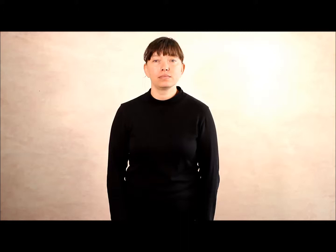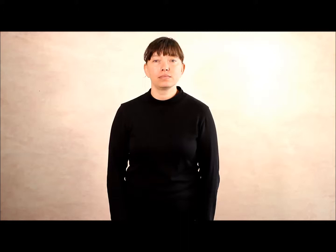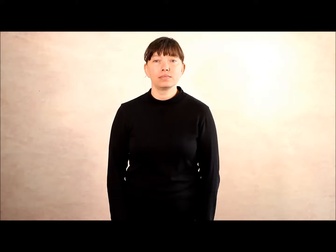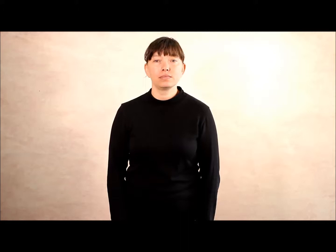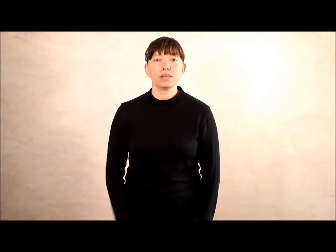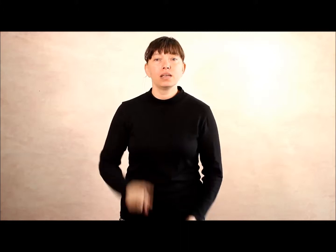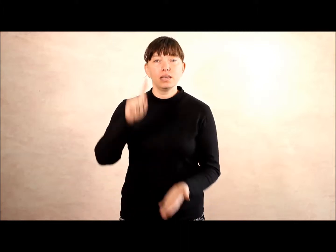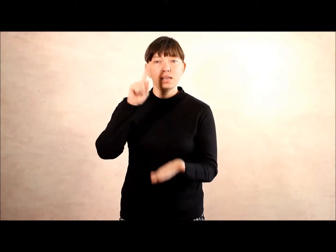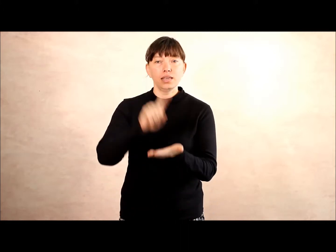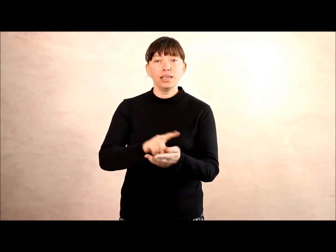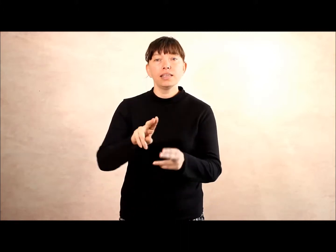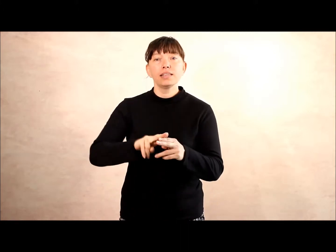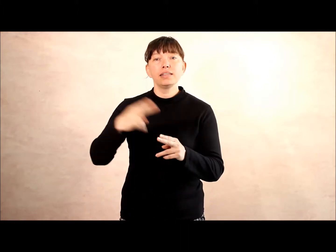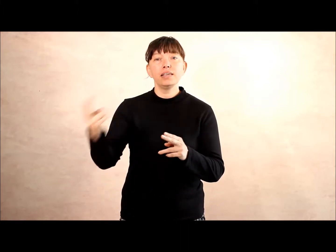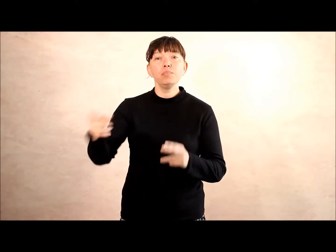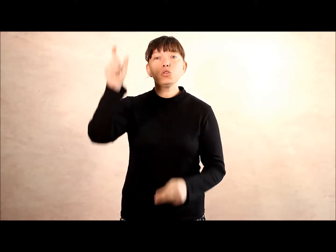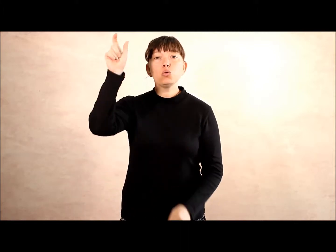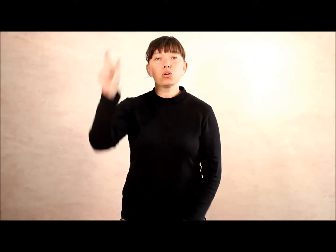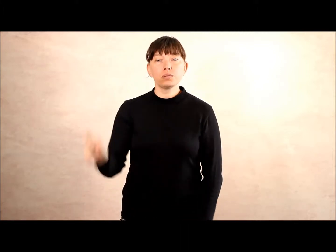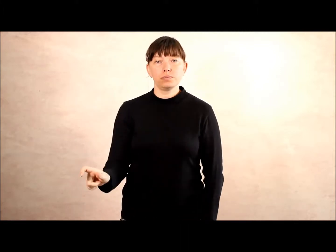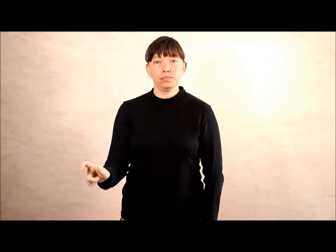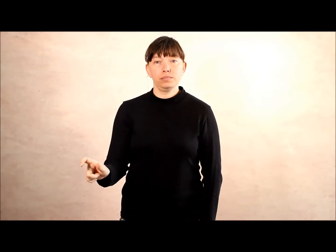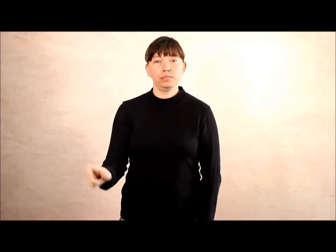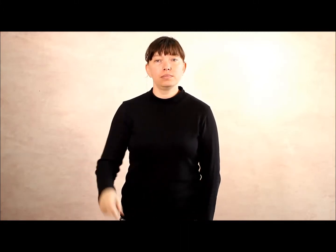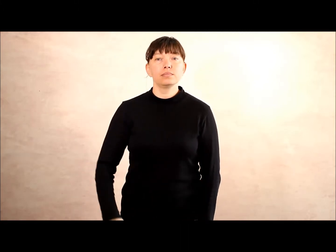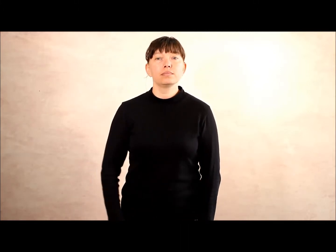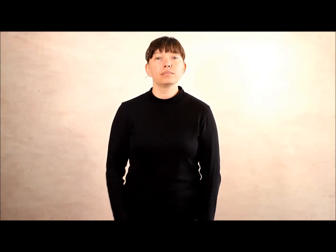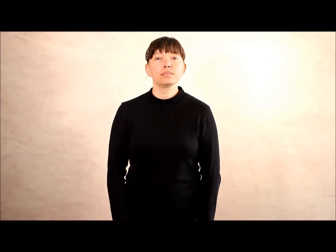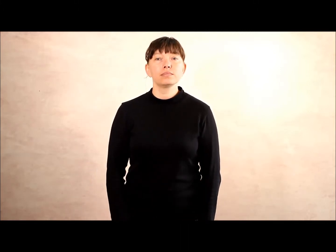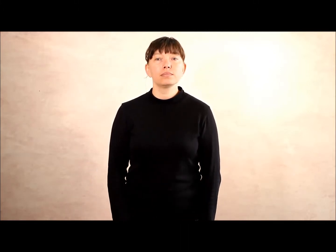Debitor